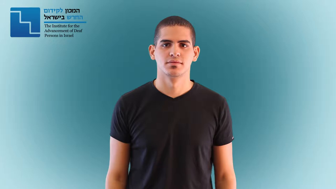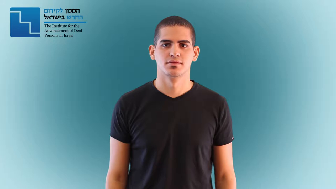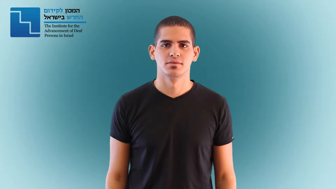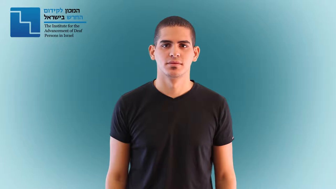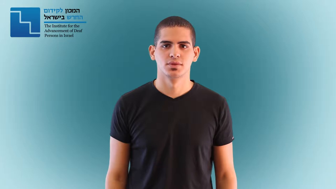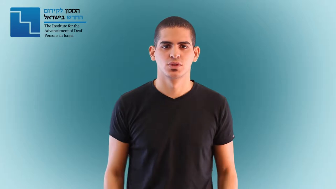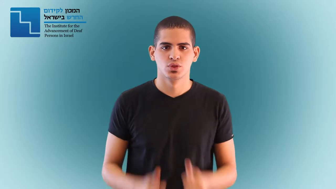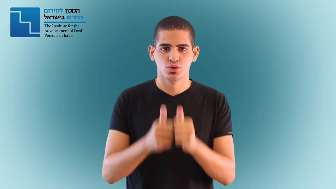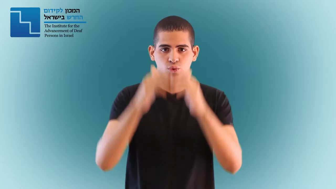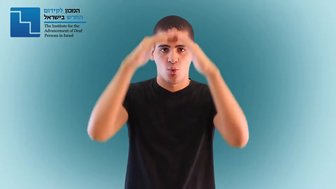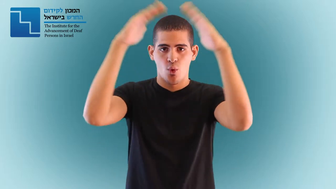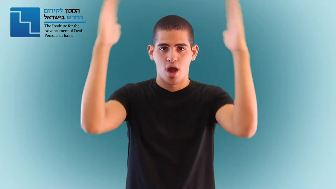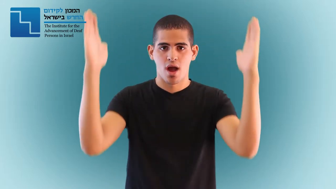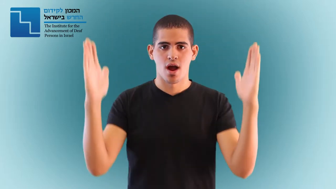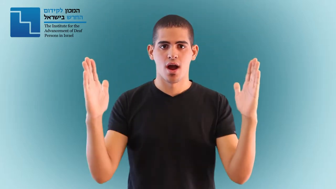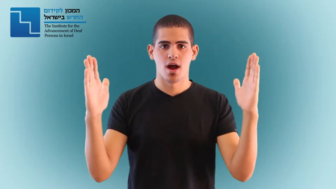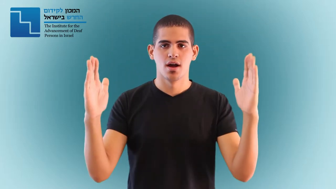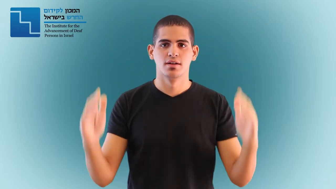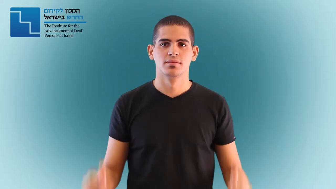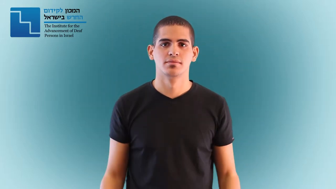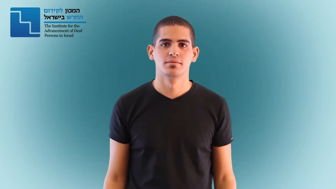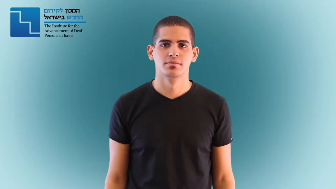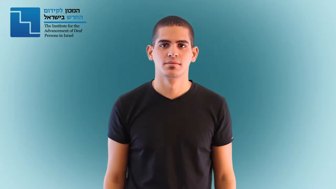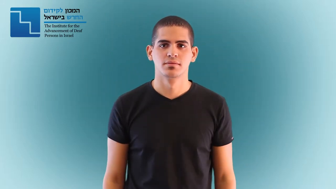סוכה